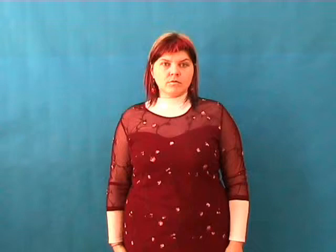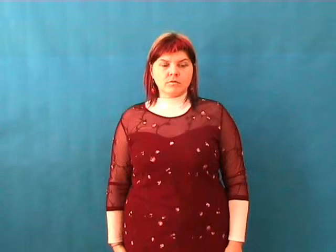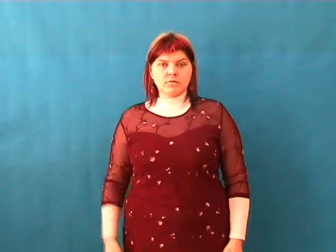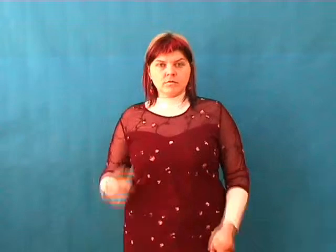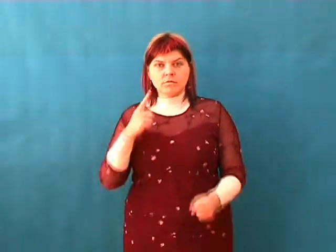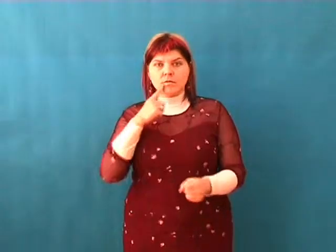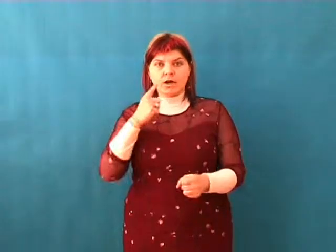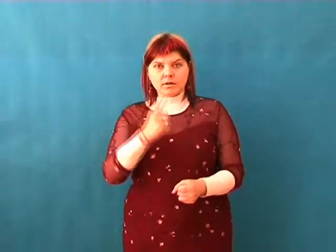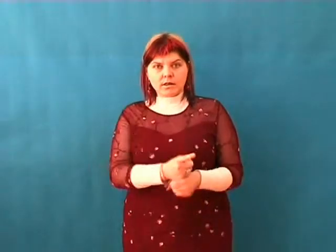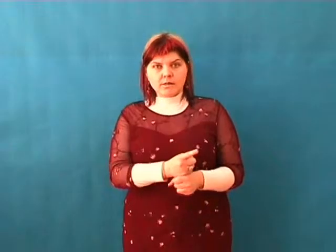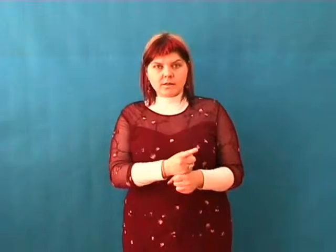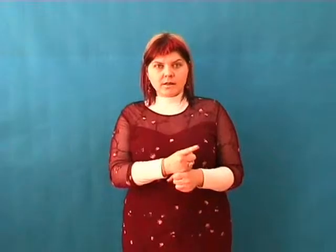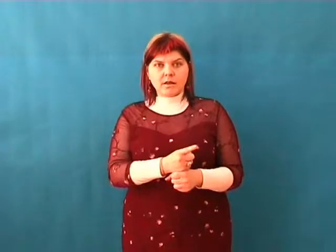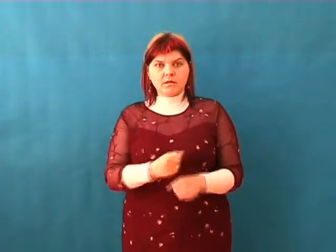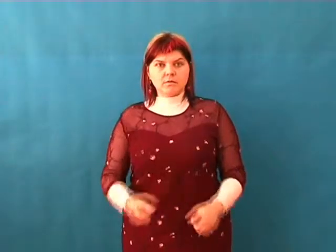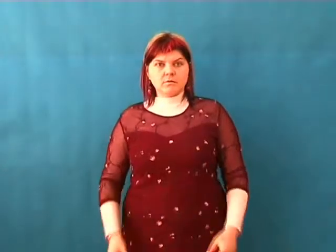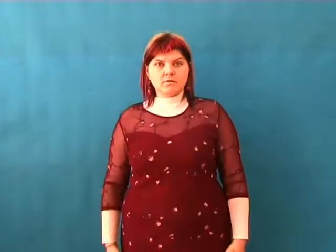decyzja